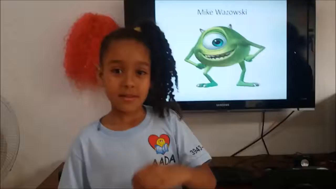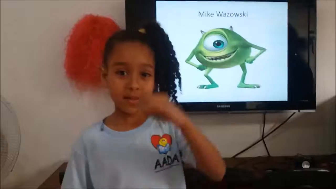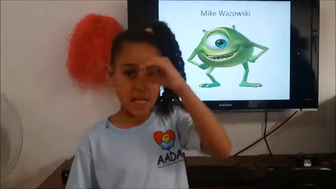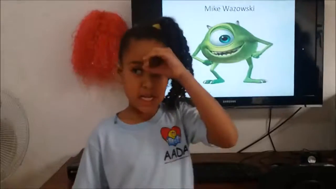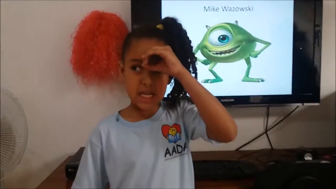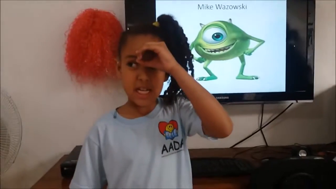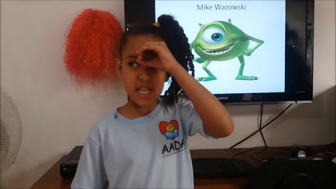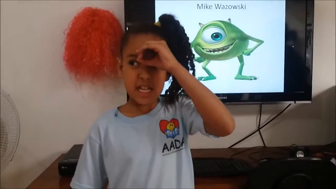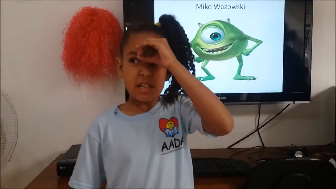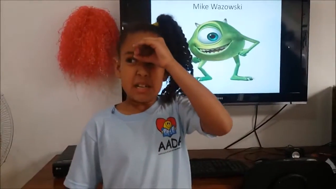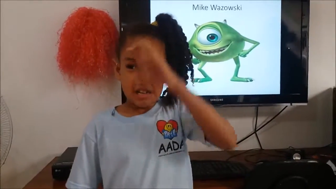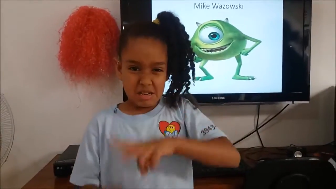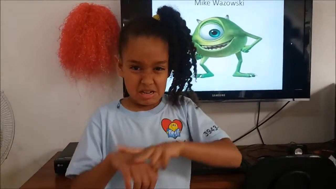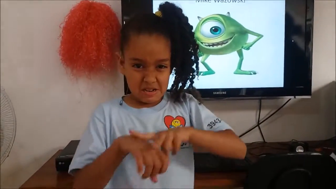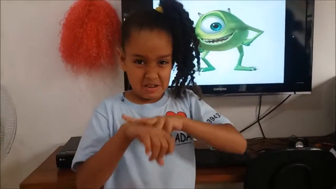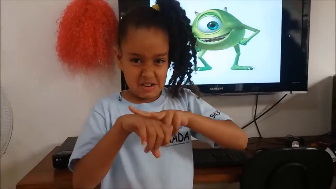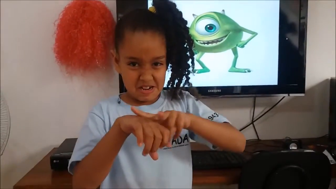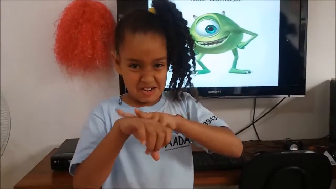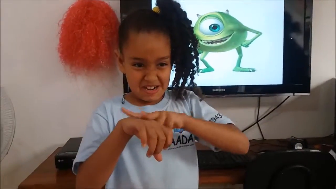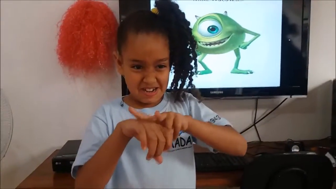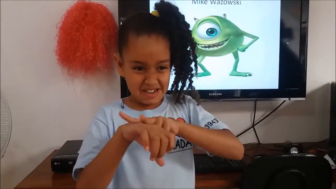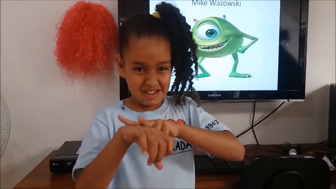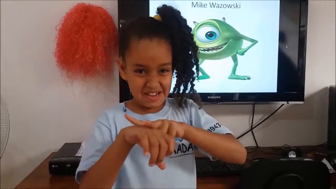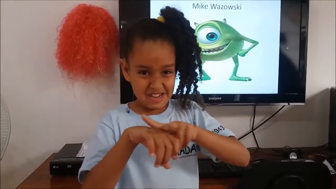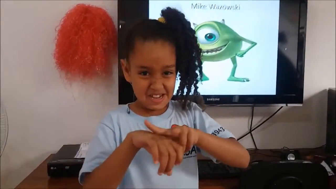Mike Kowalski